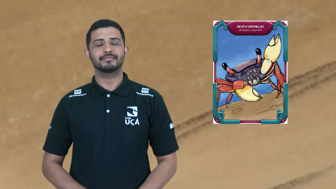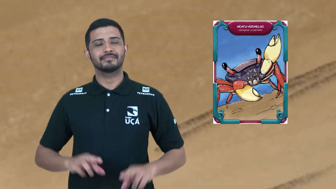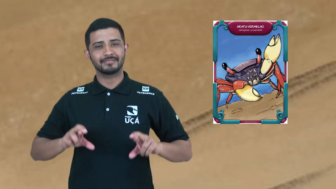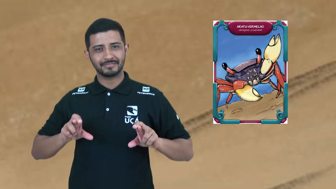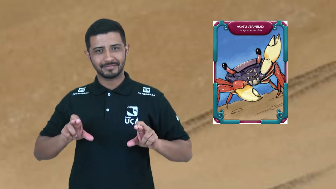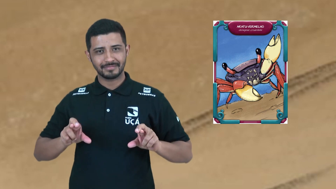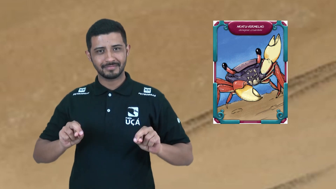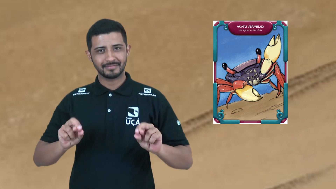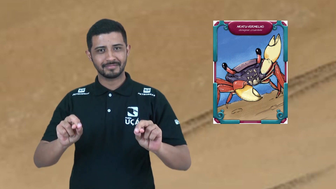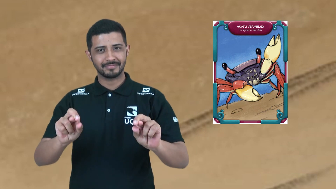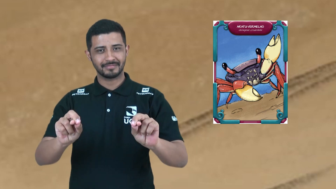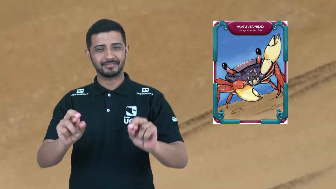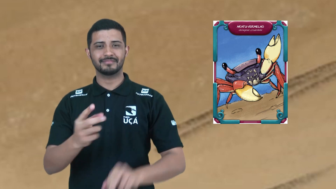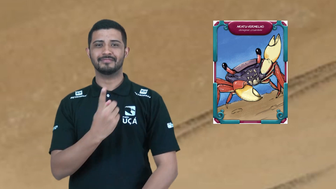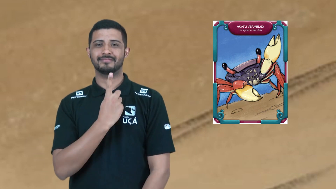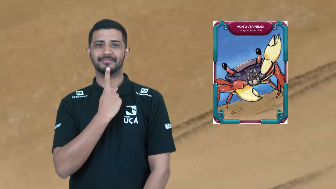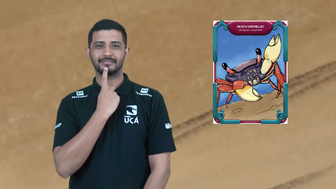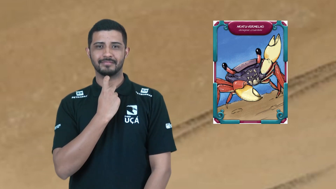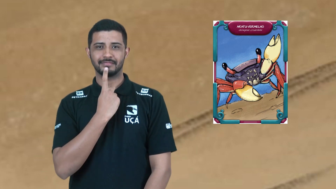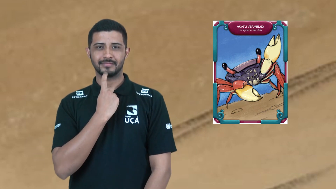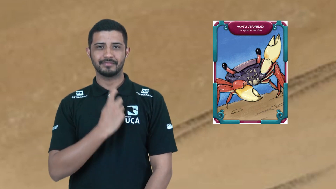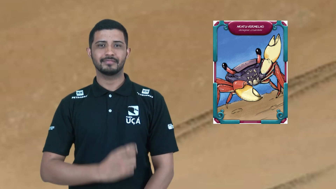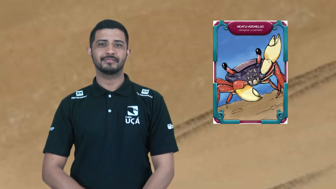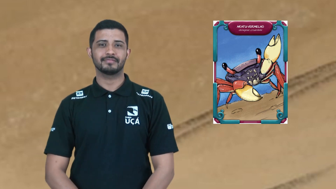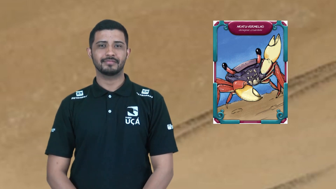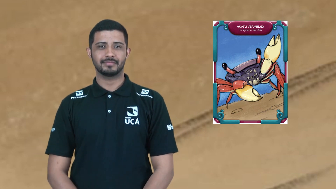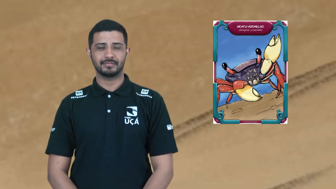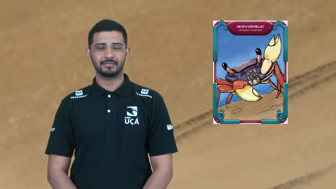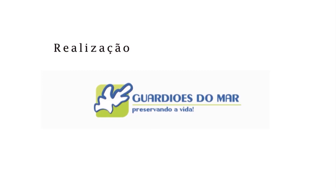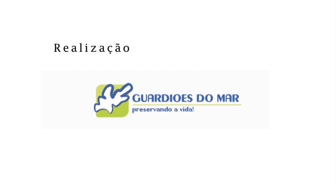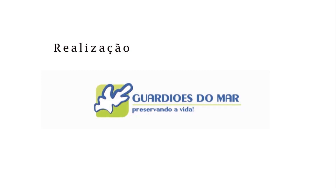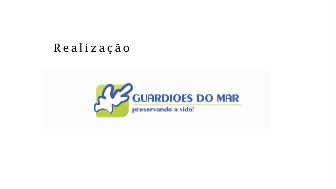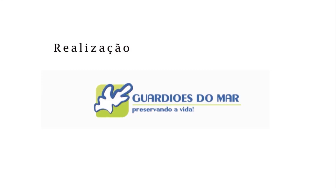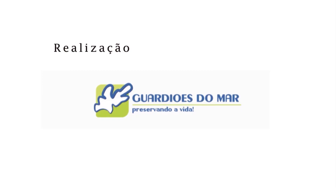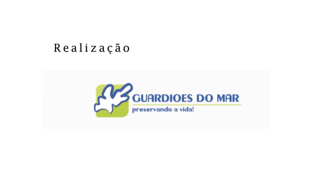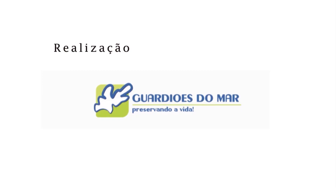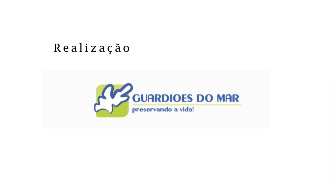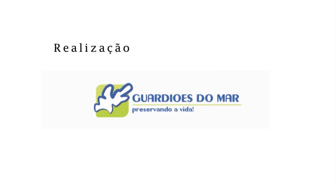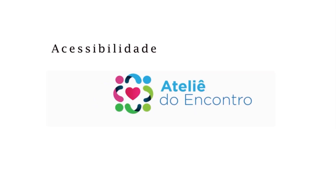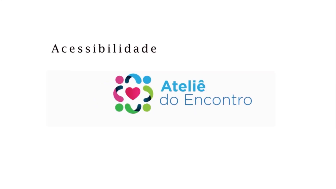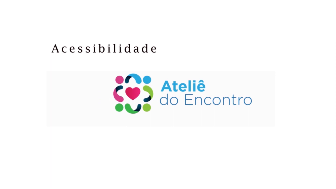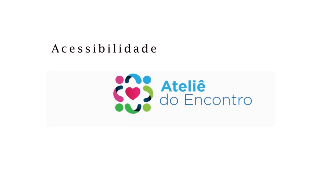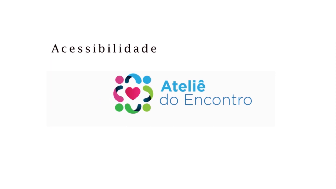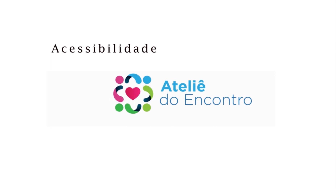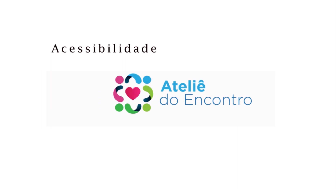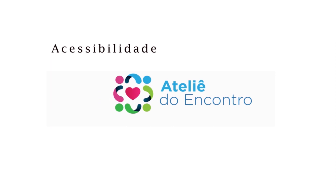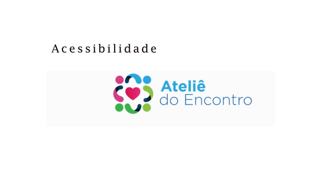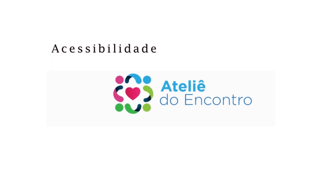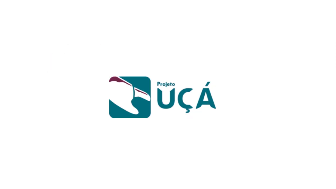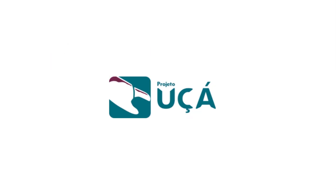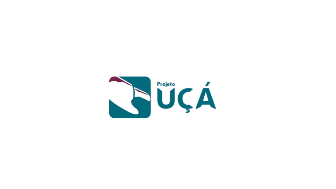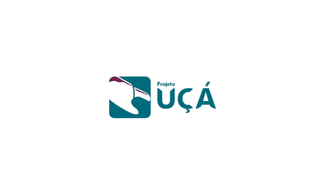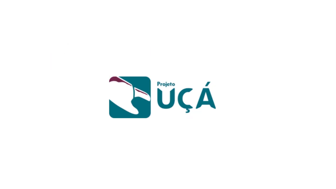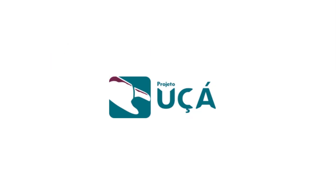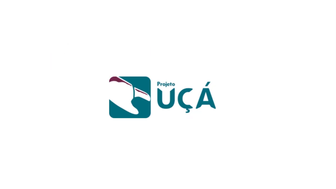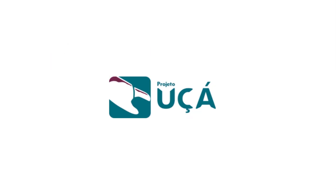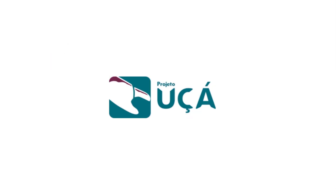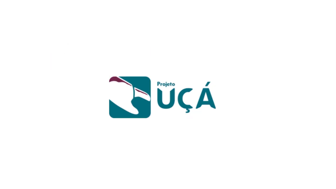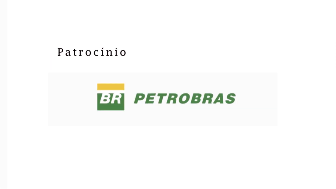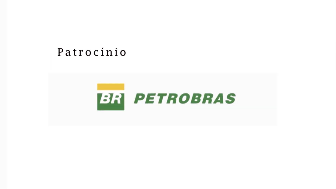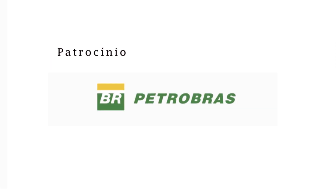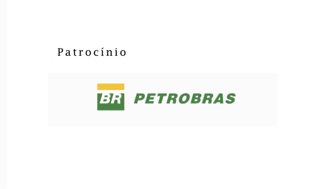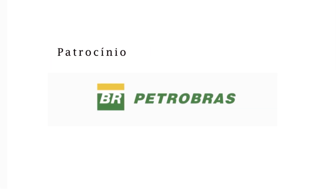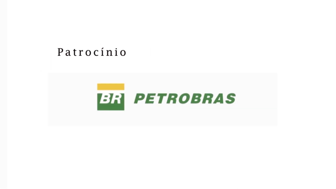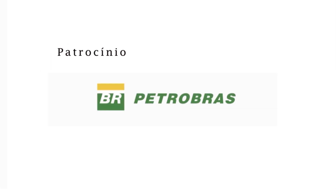Aratu